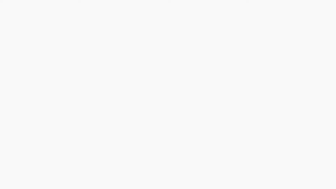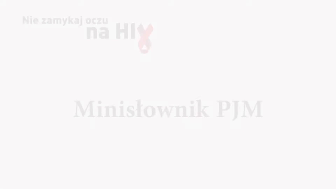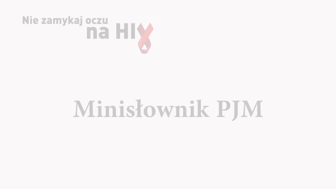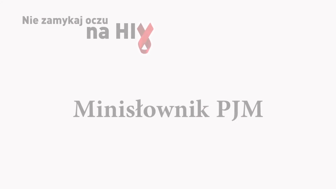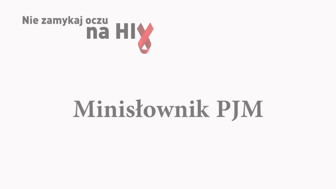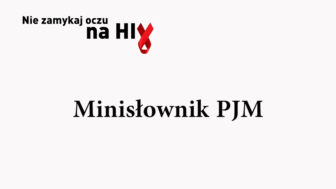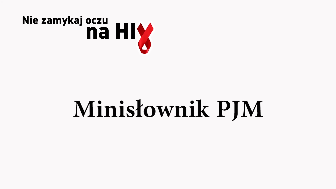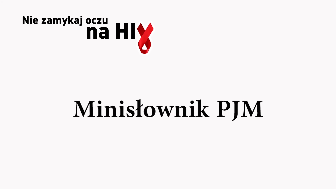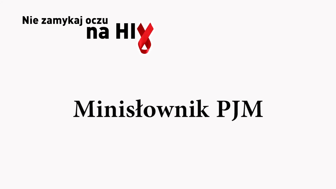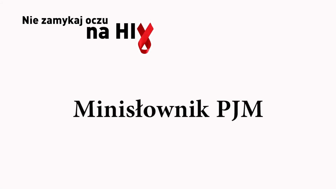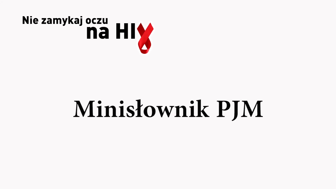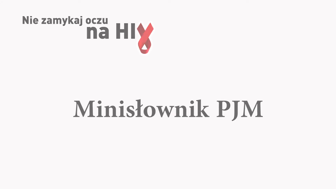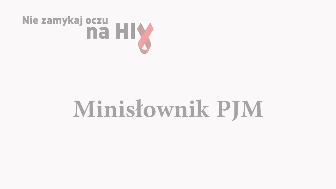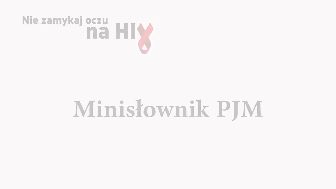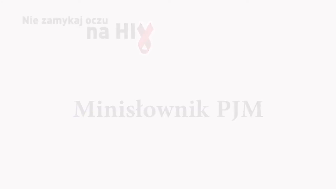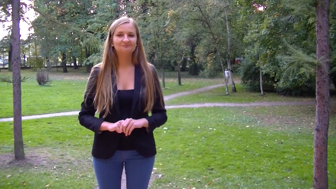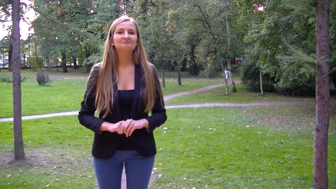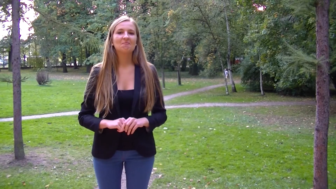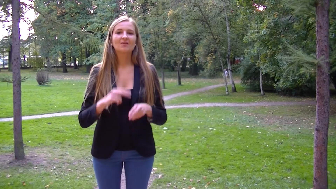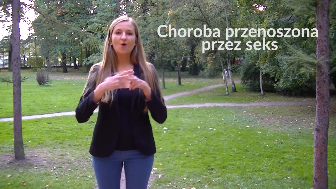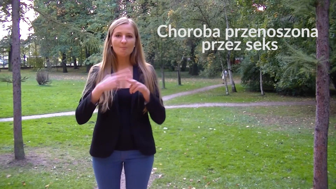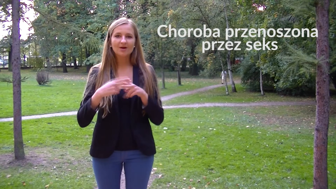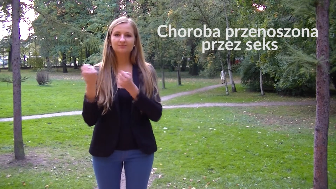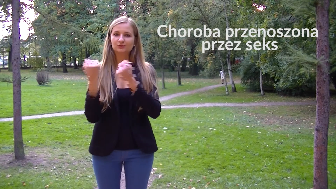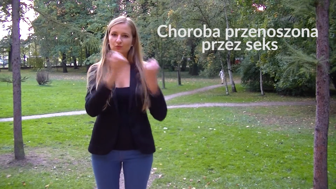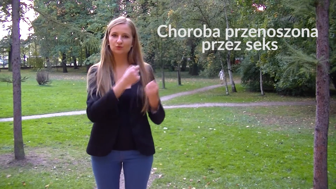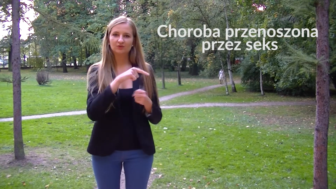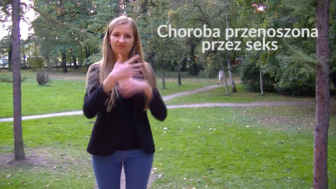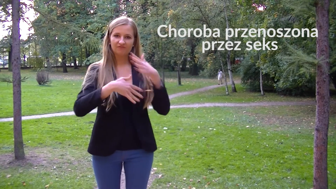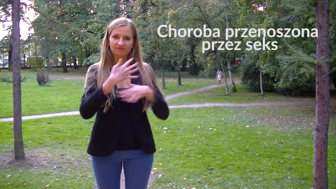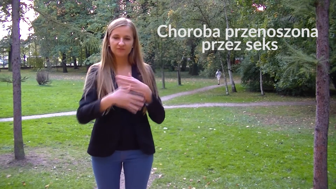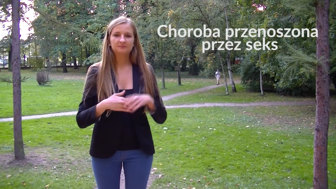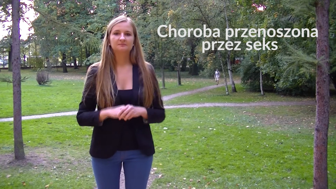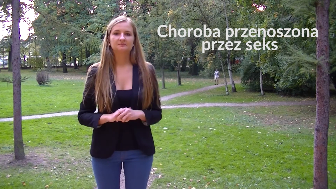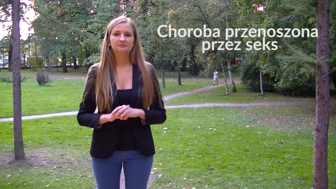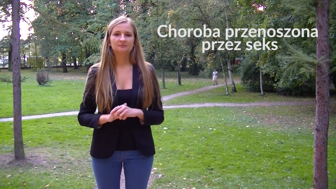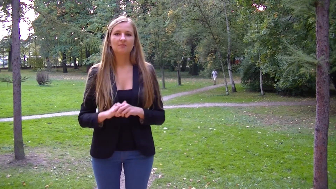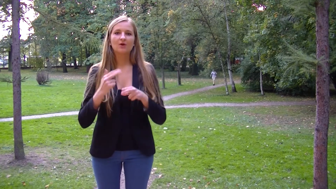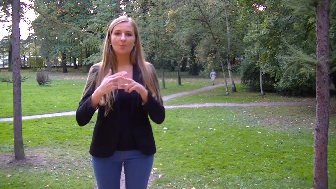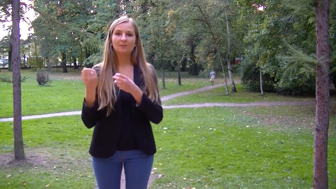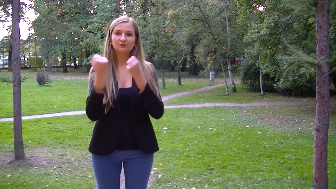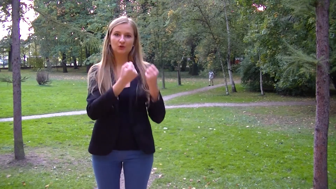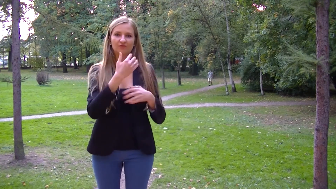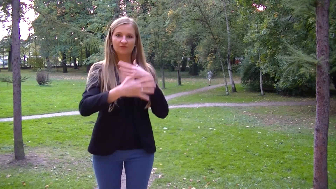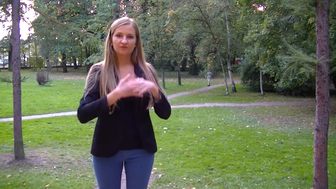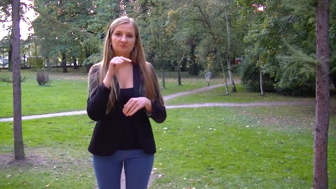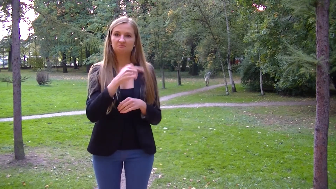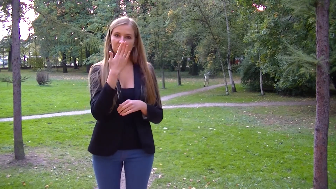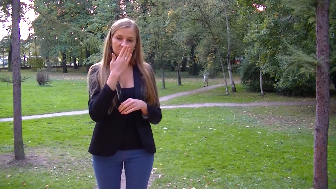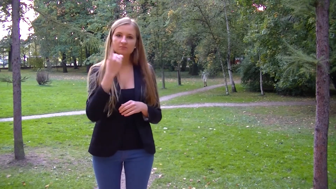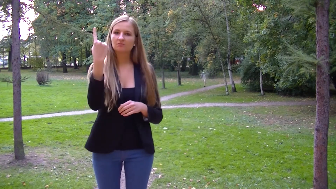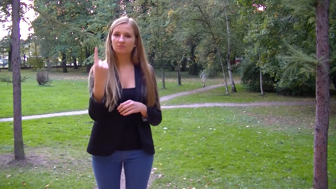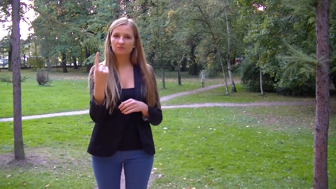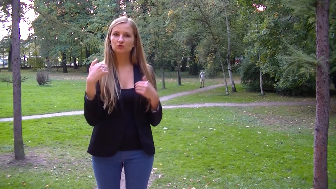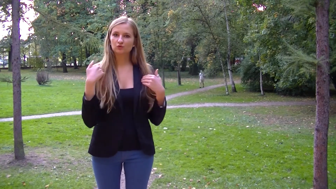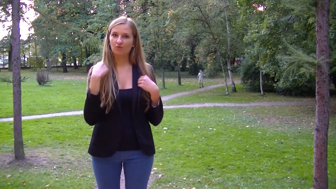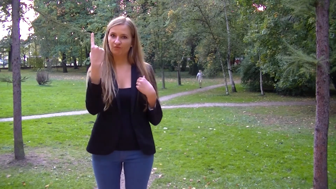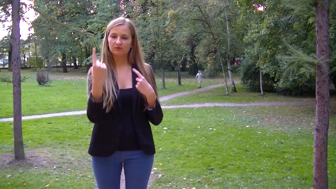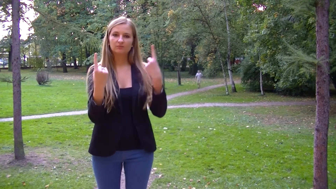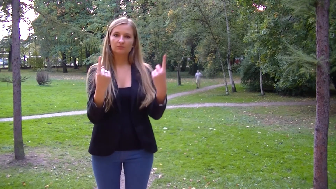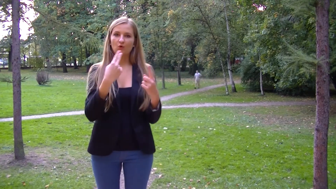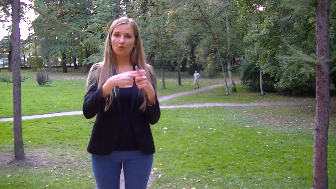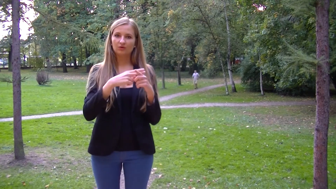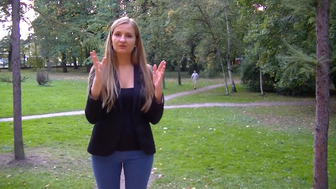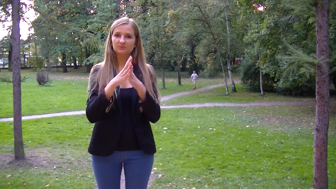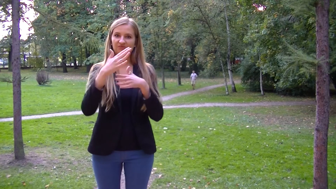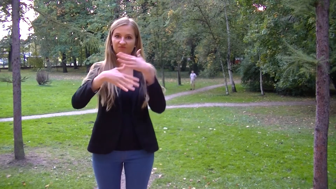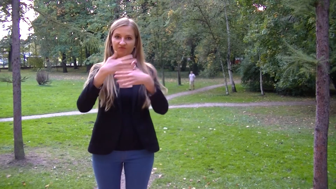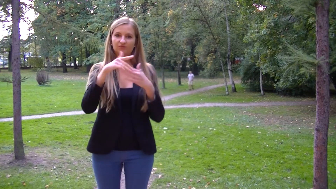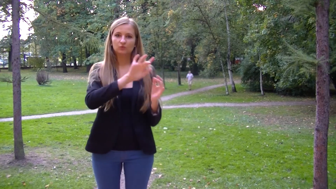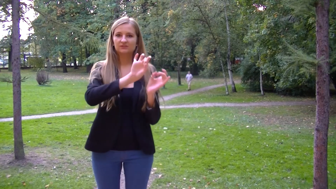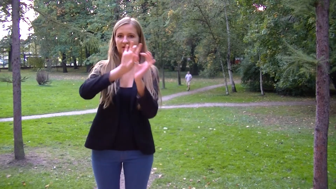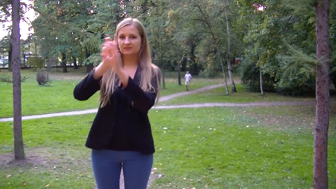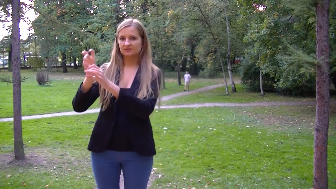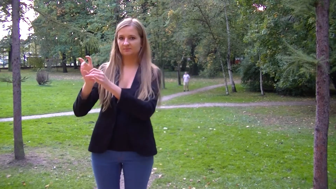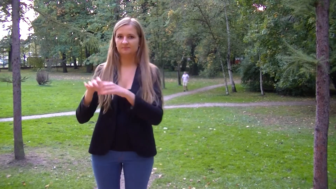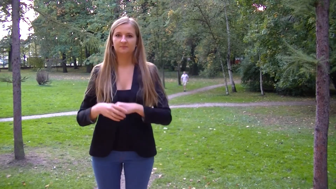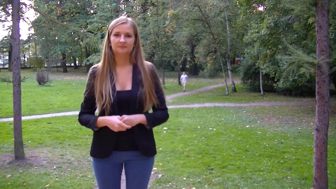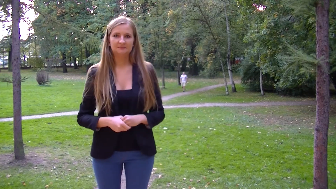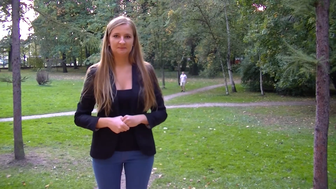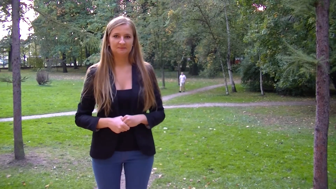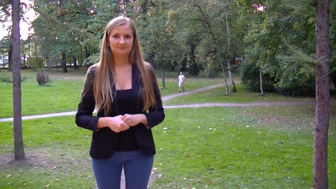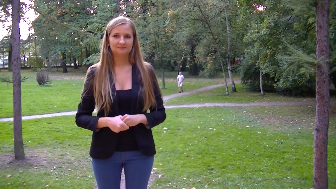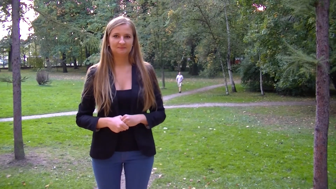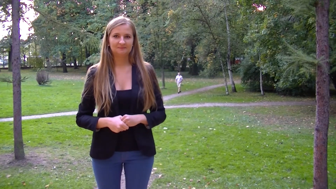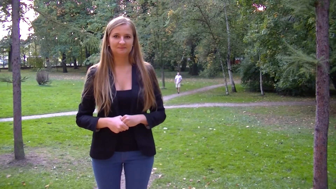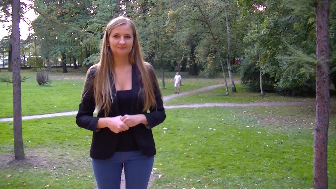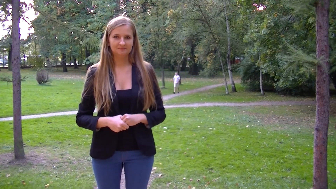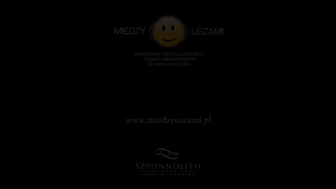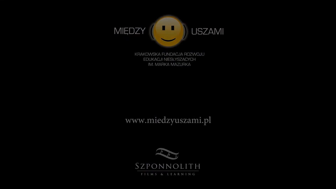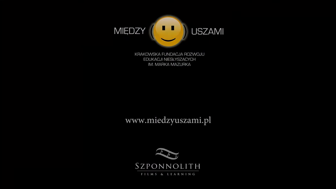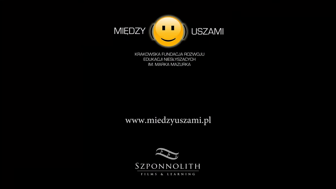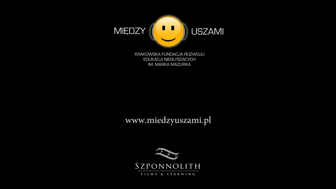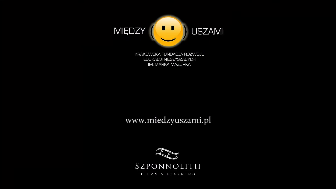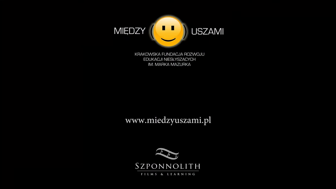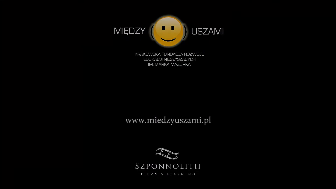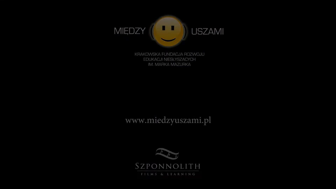Choroba przenoszona przez seks